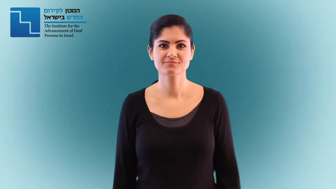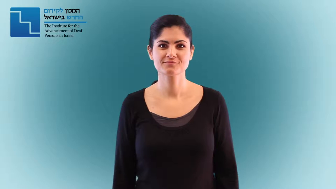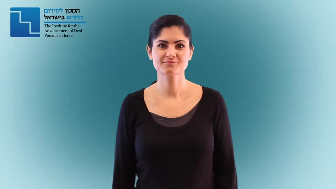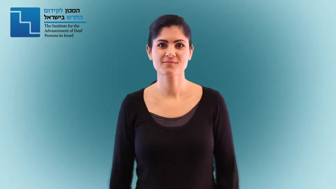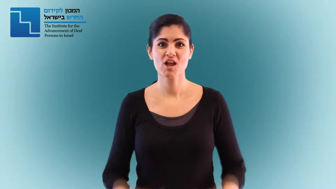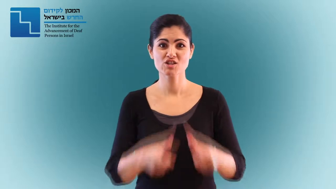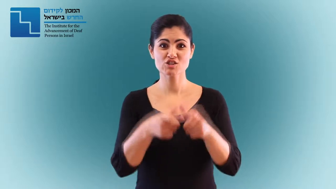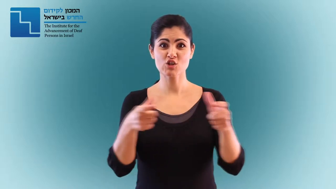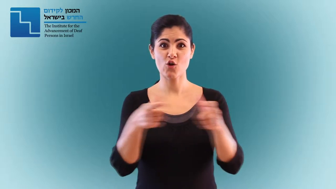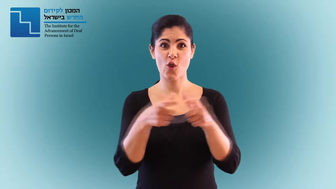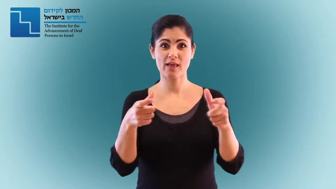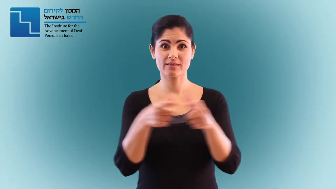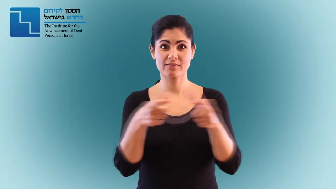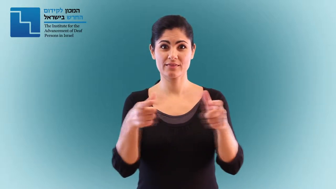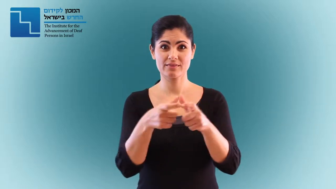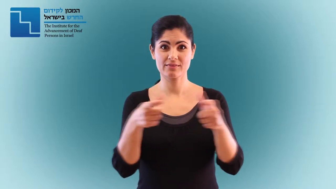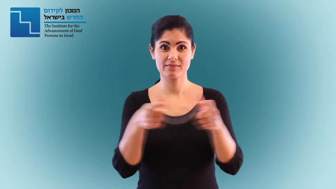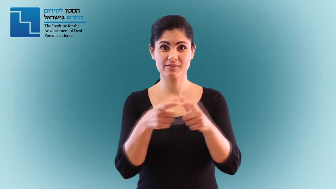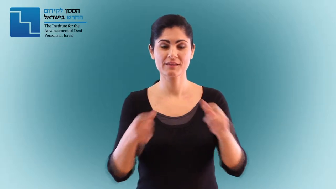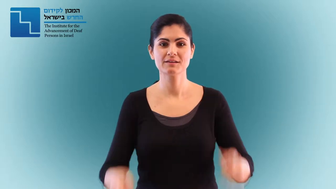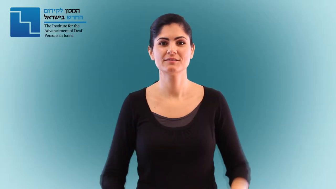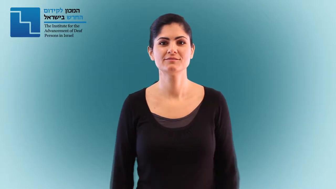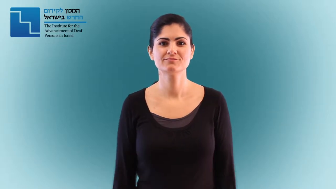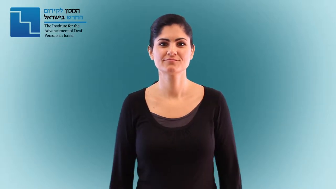שוקולד